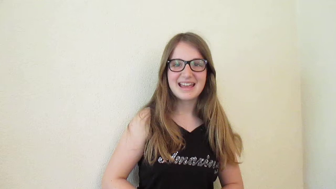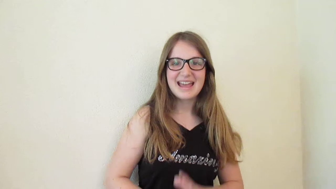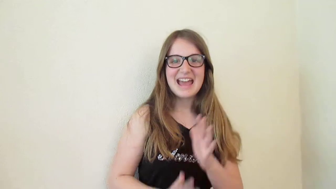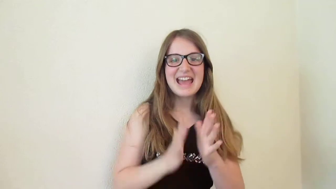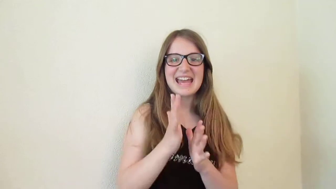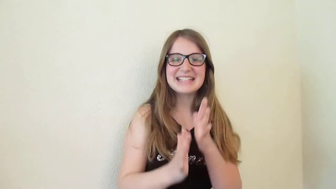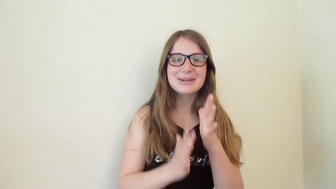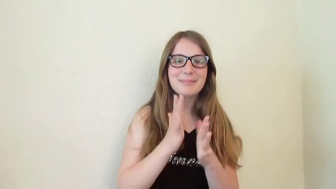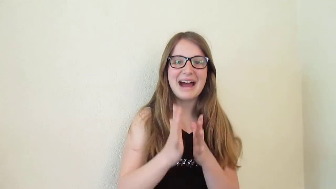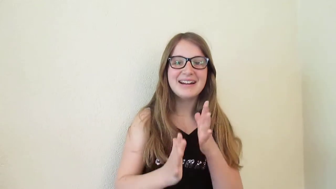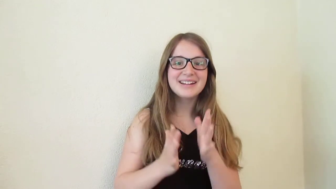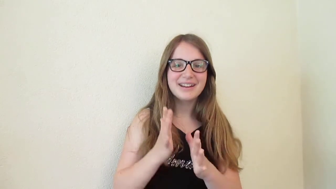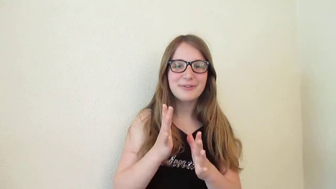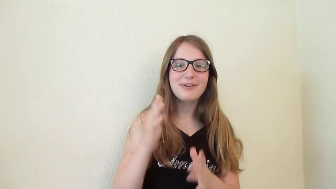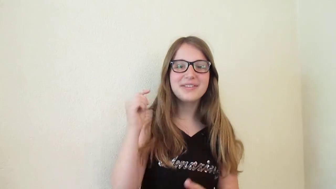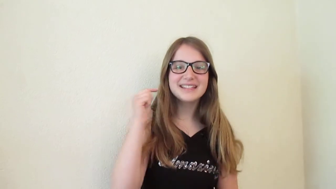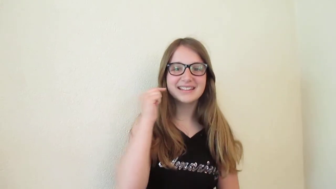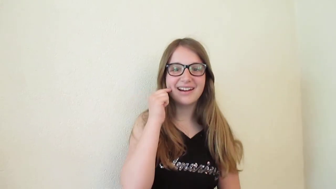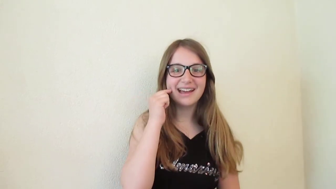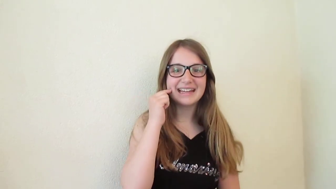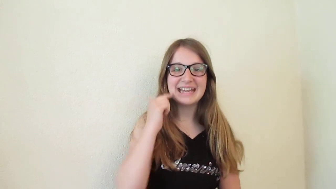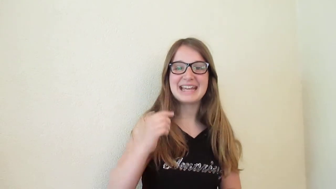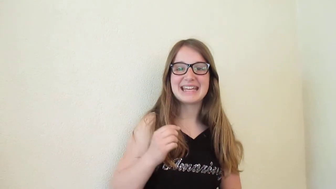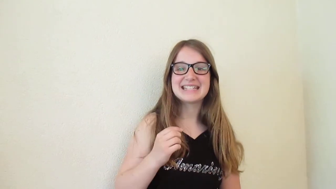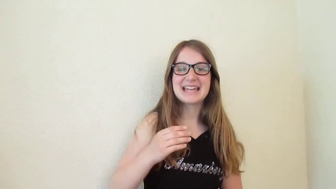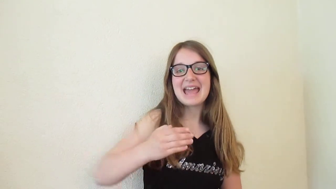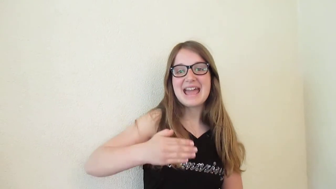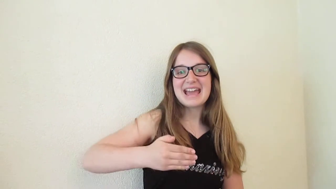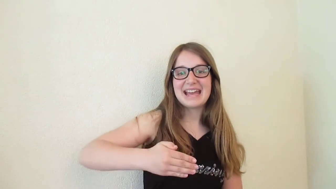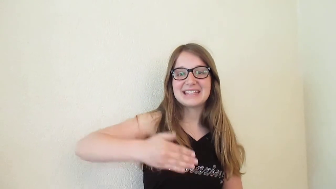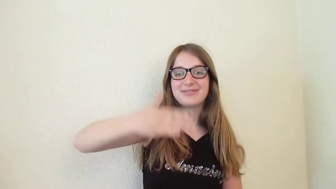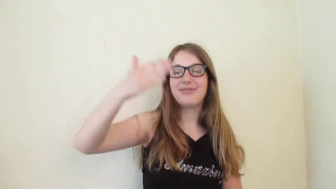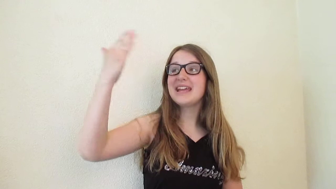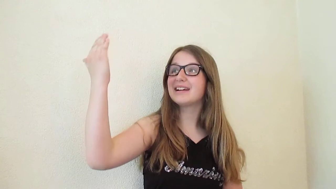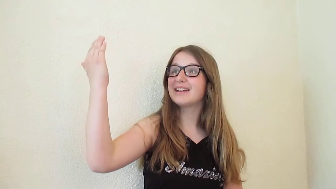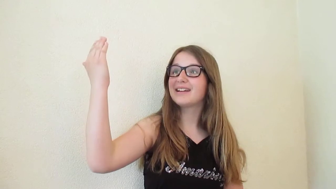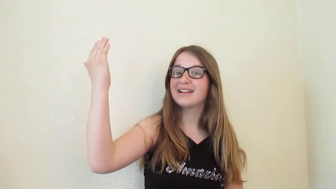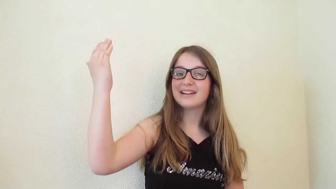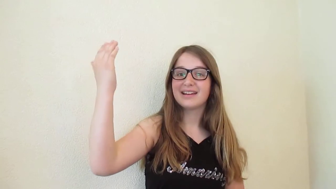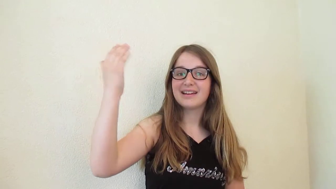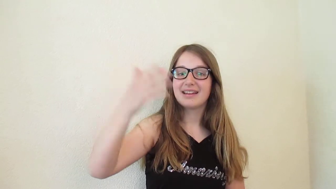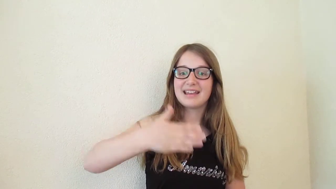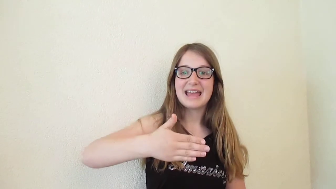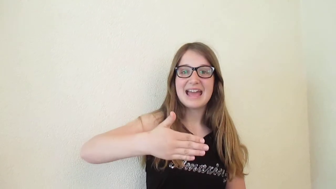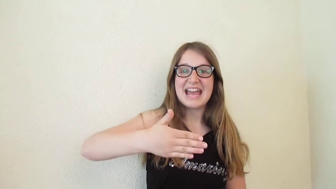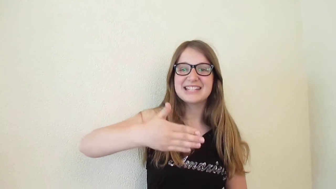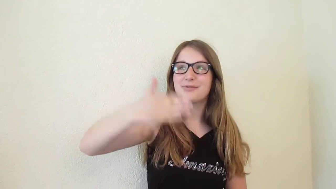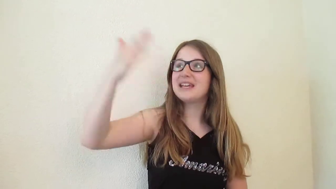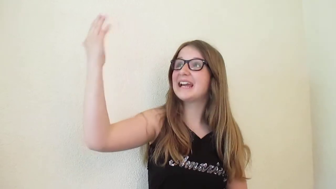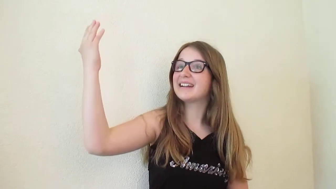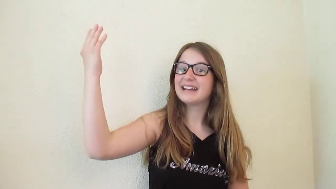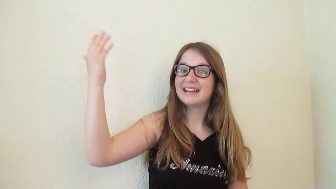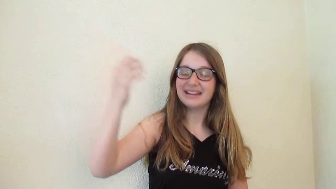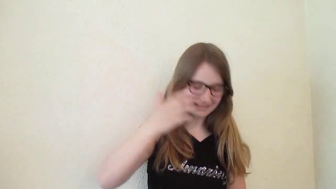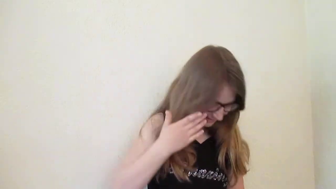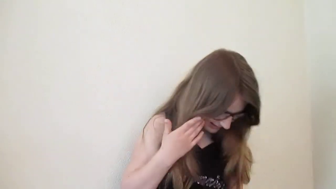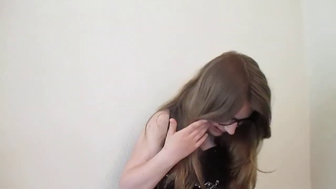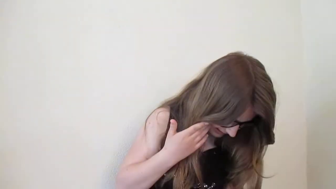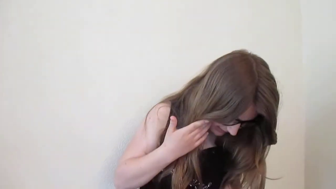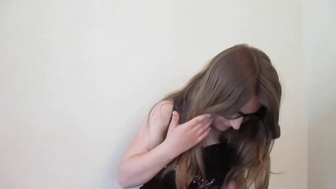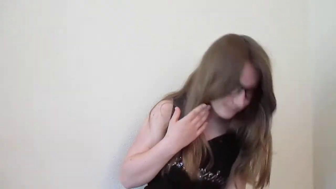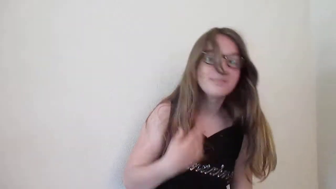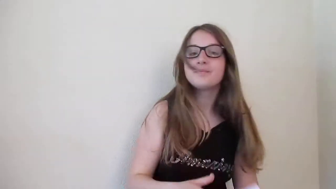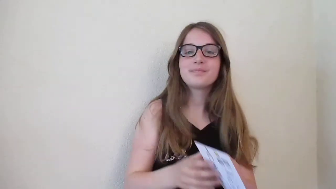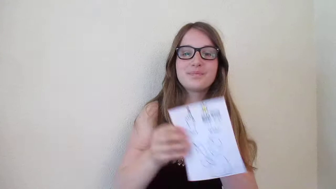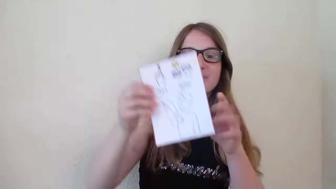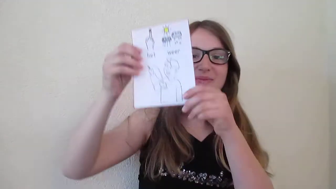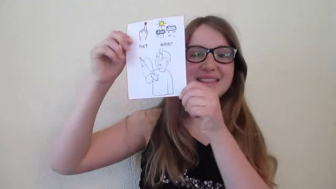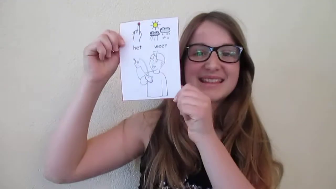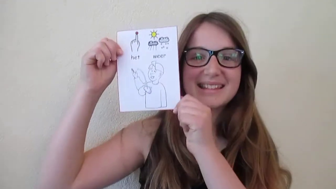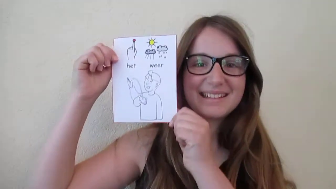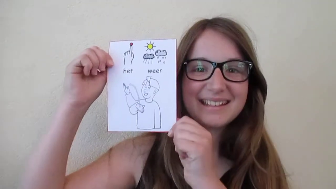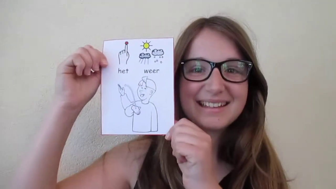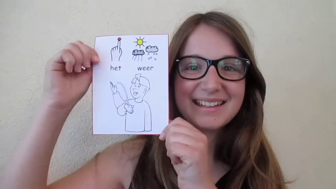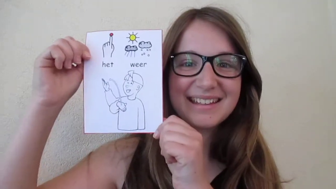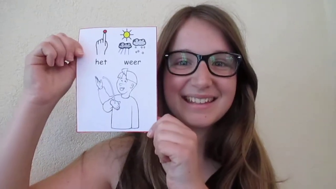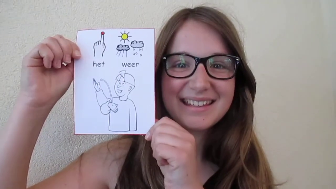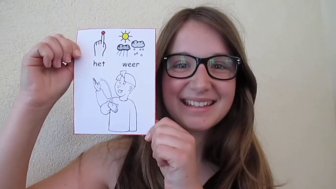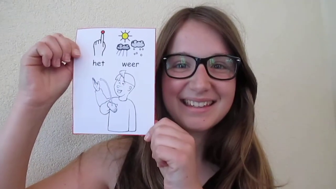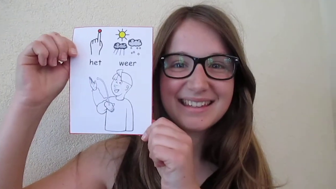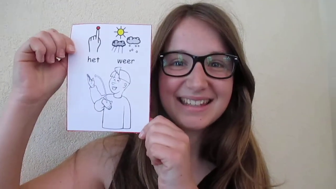het weer